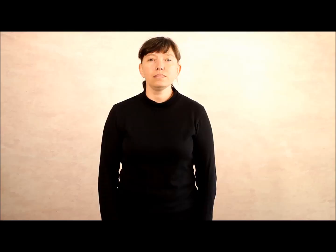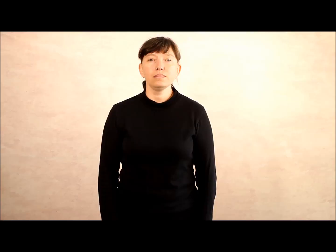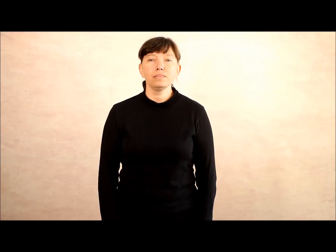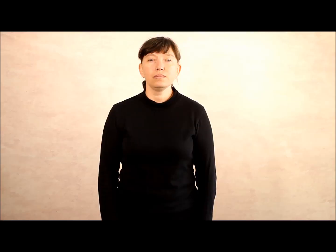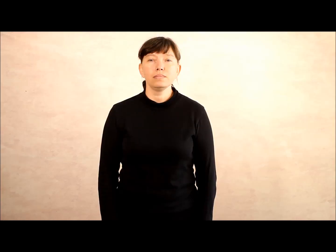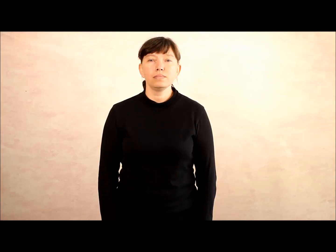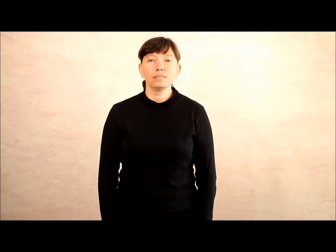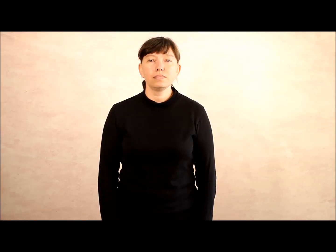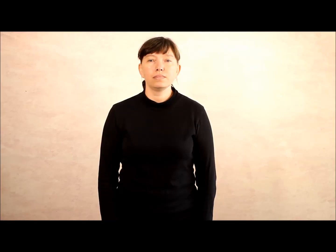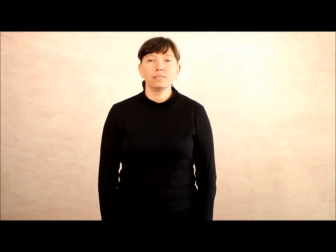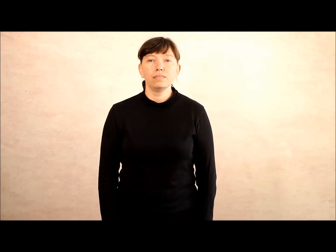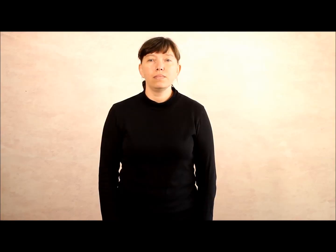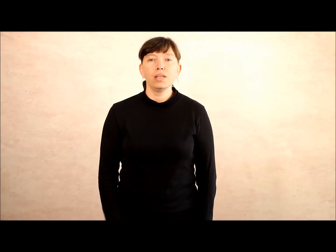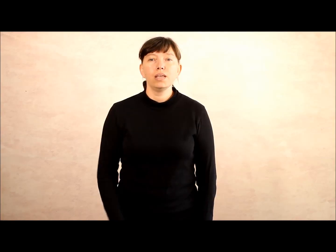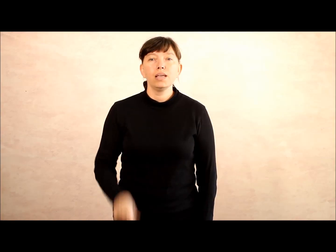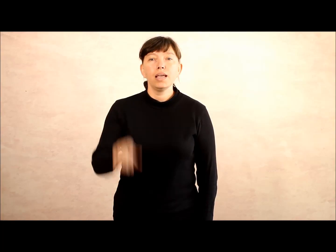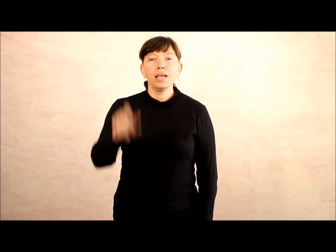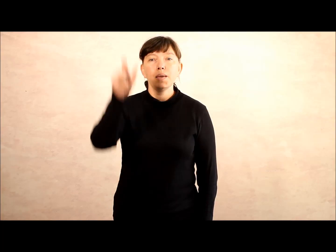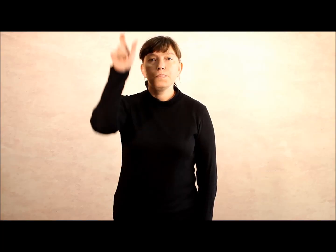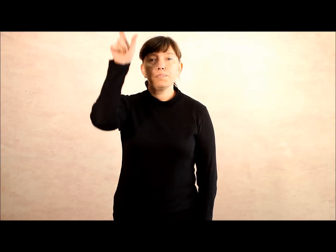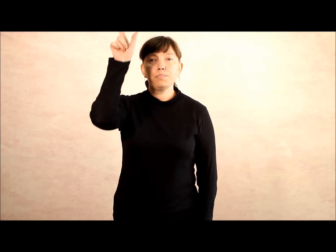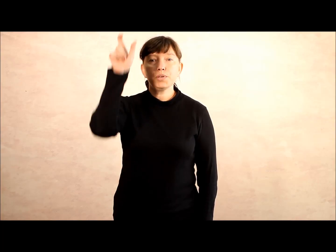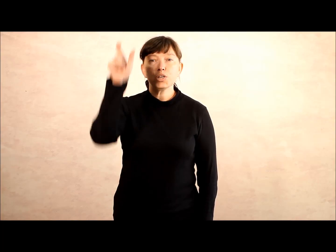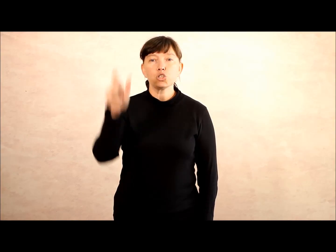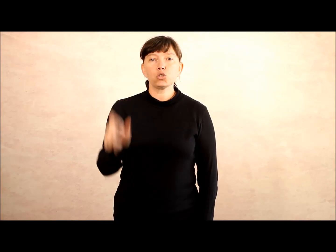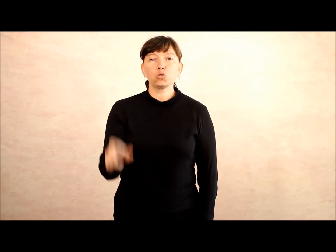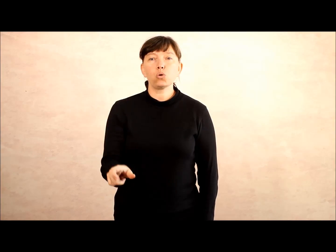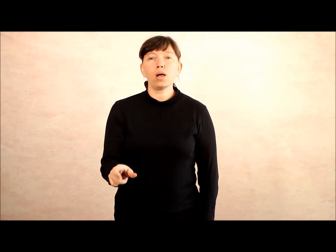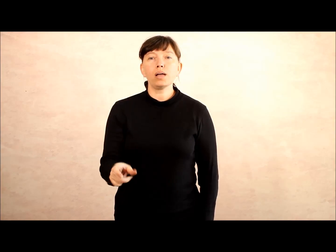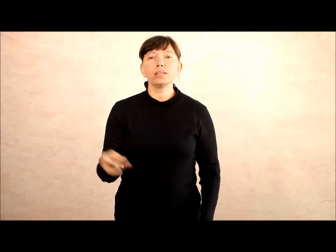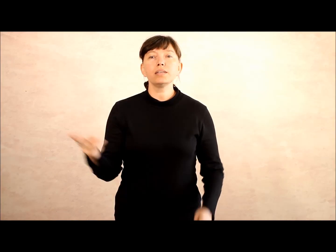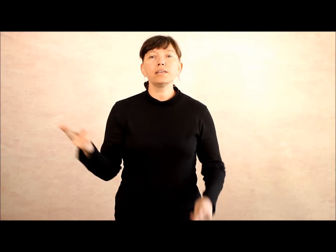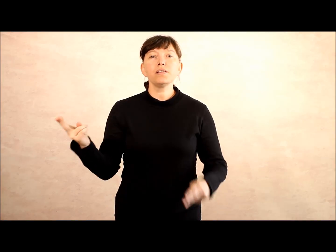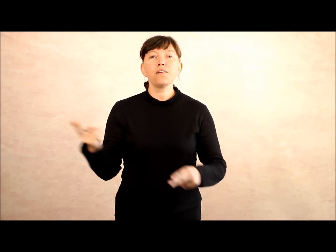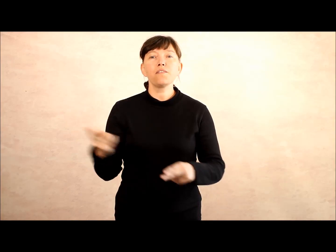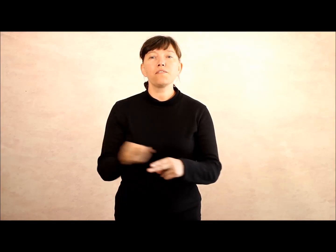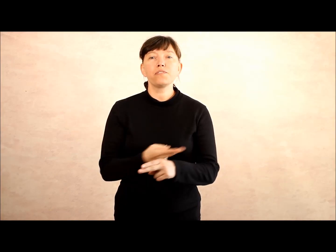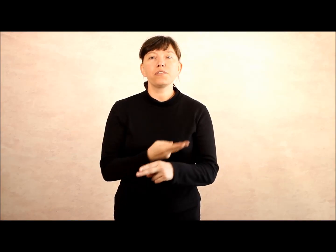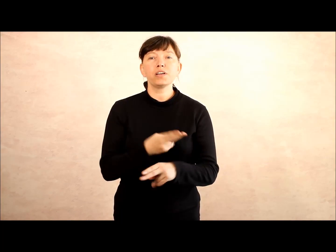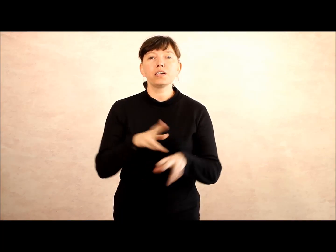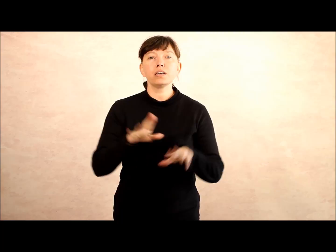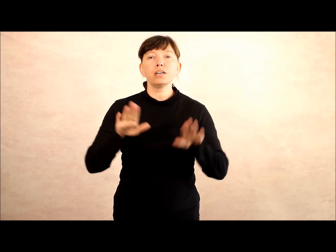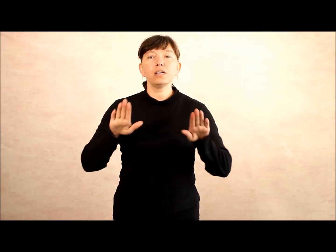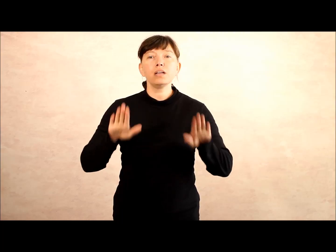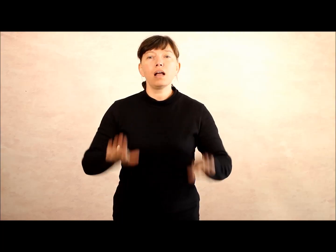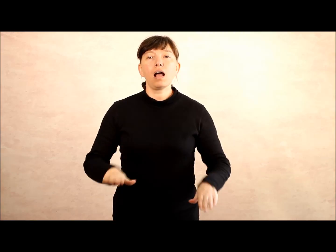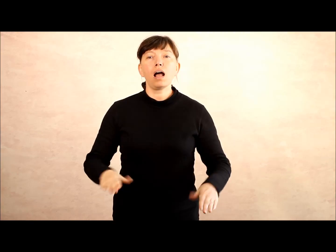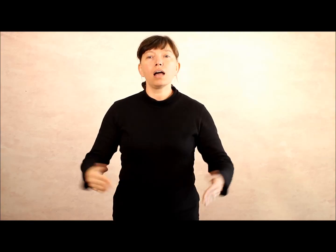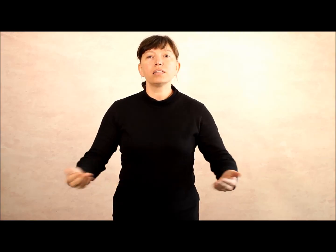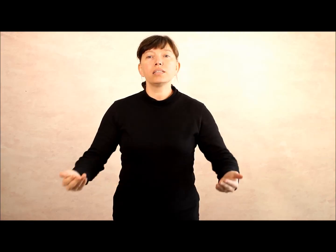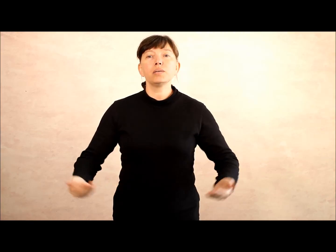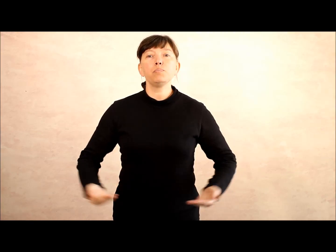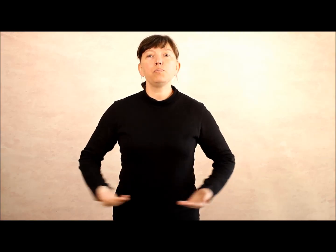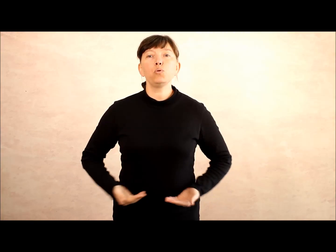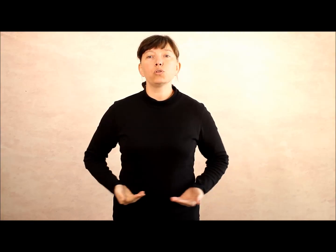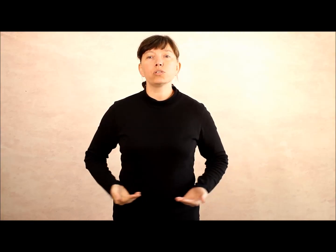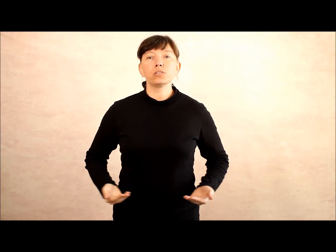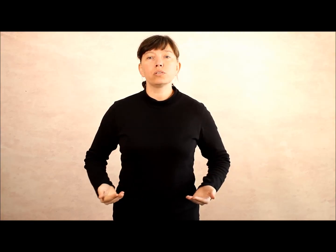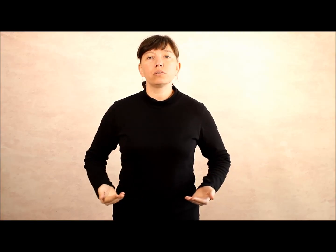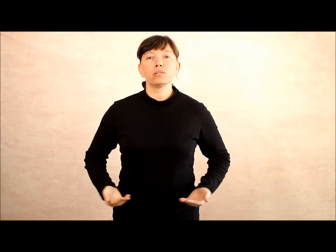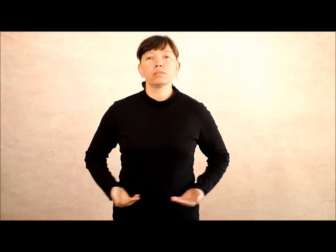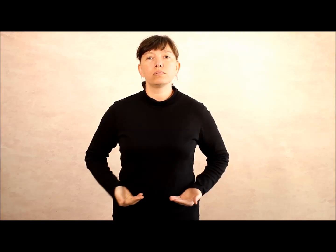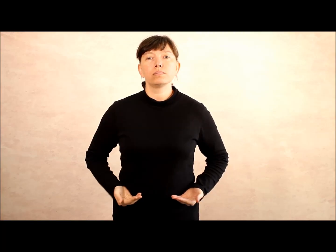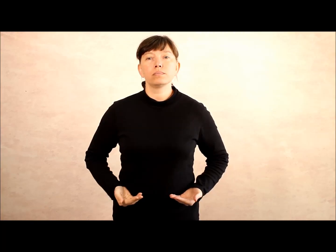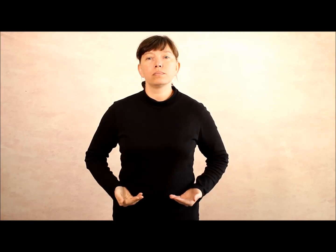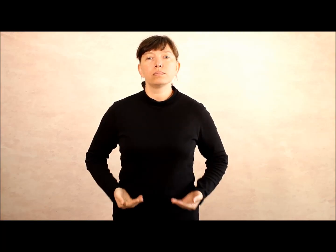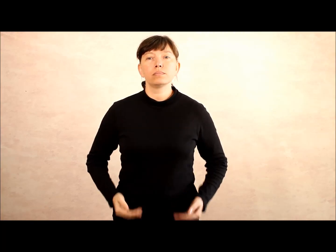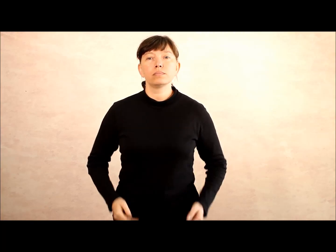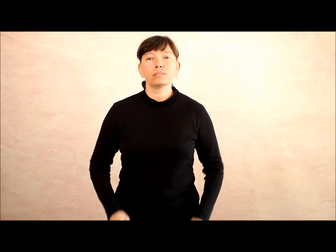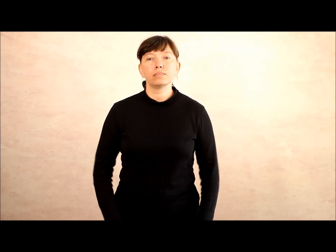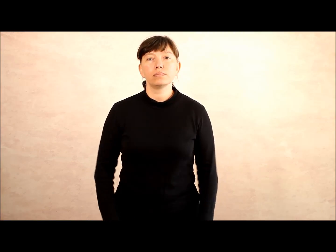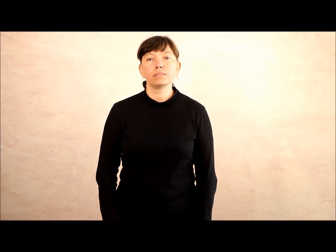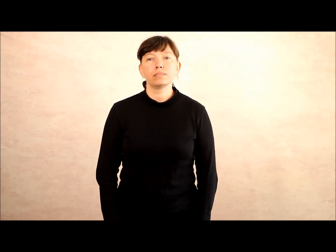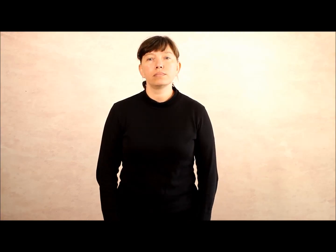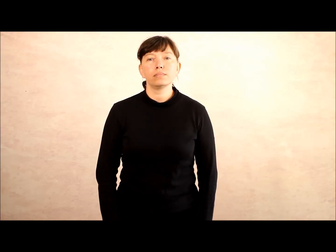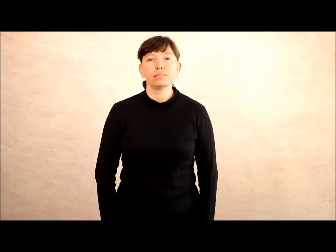Persoană fără adăpost